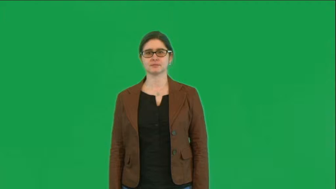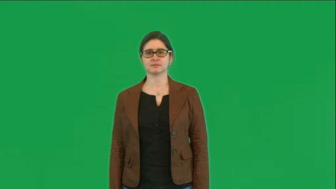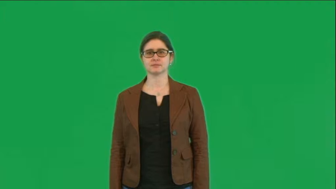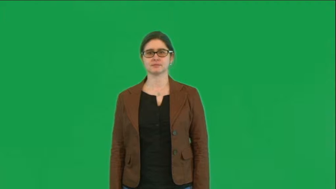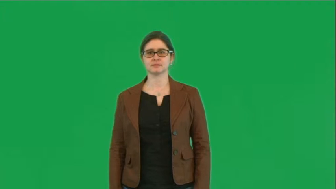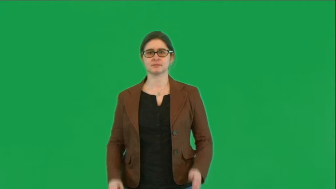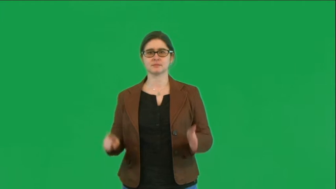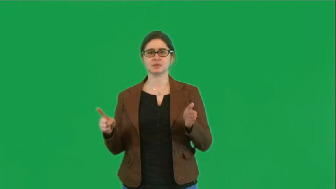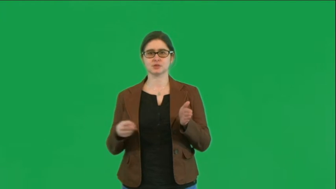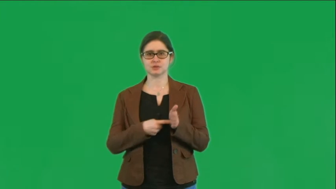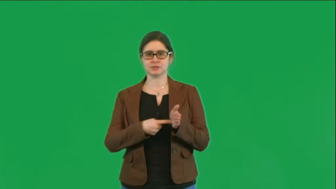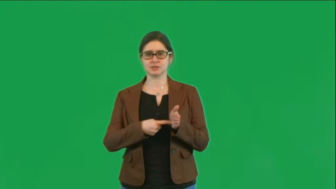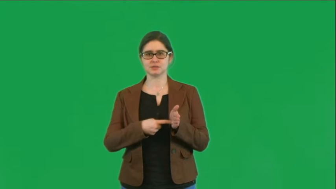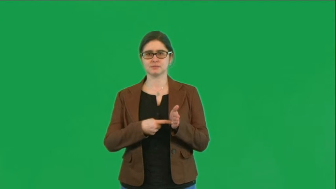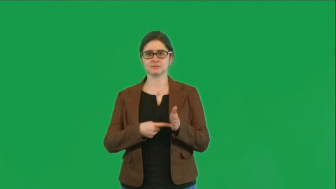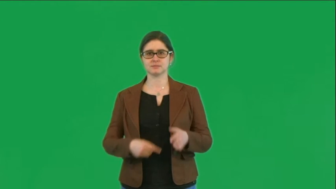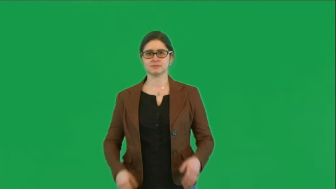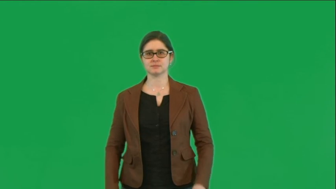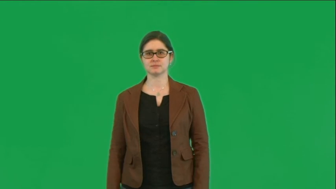żądać